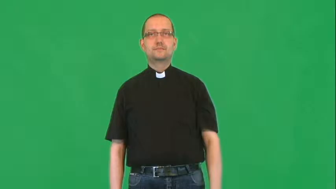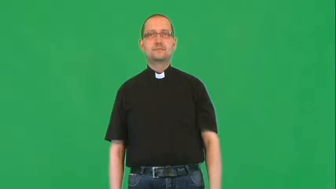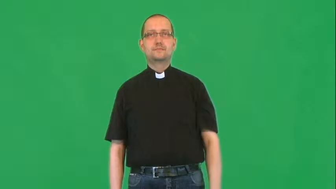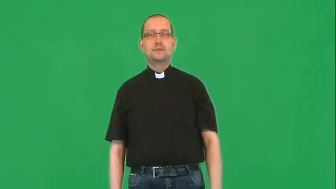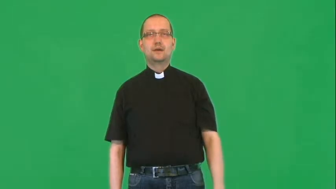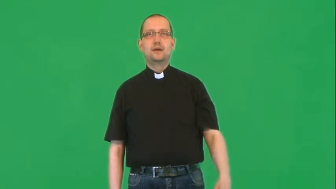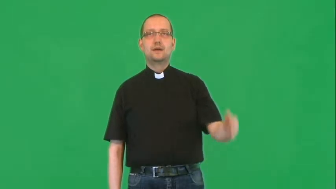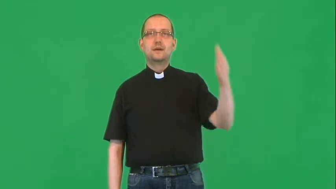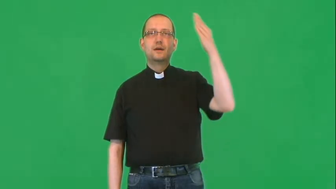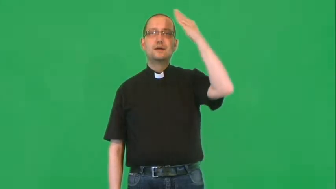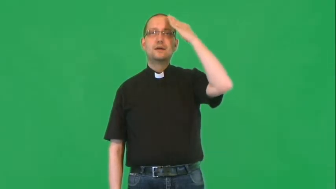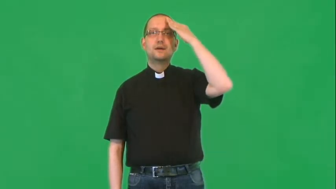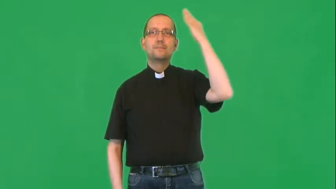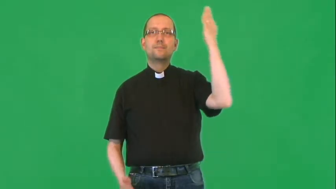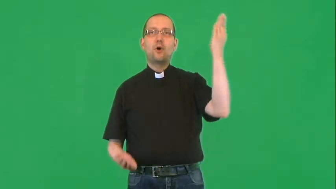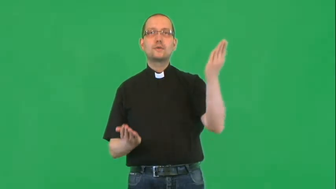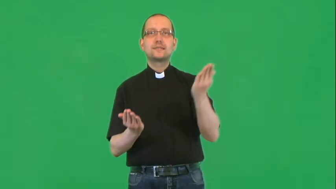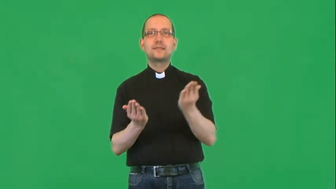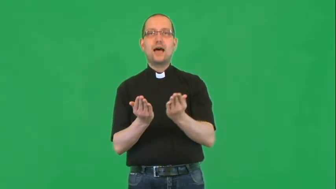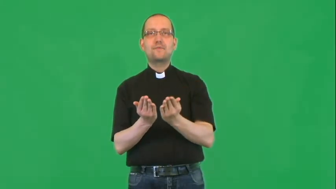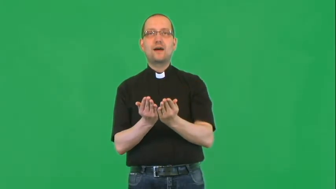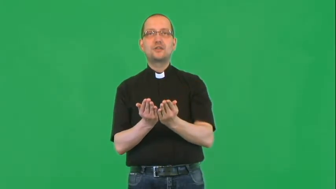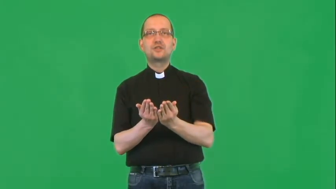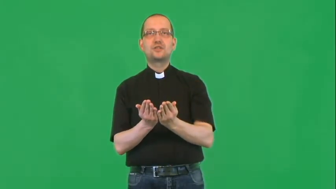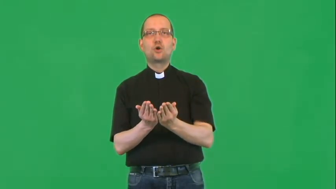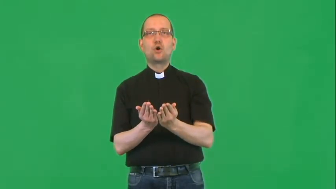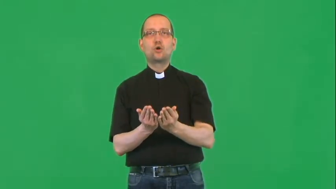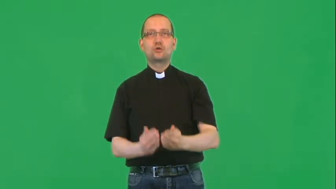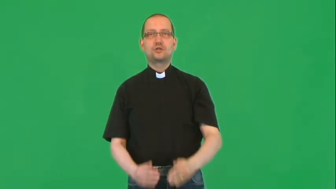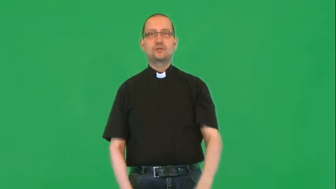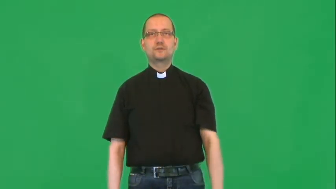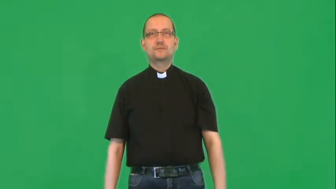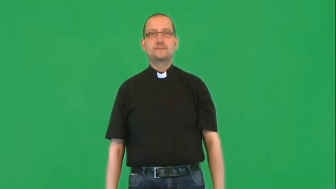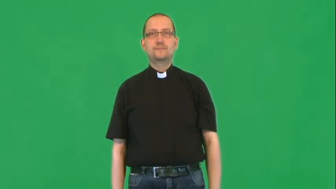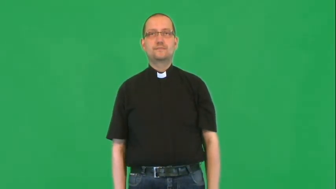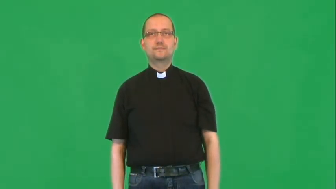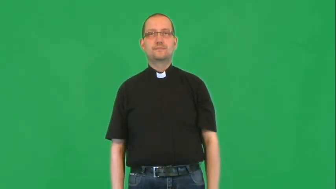poznawać kogoś